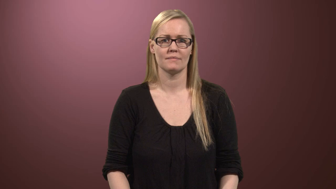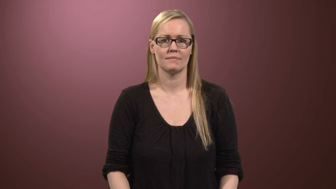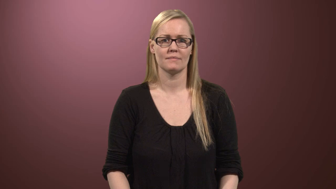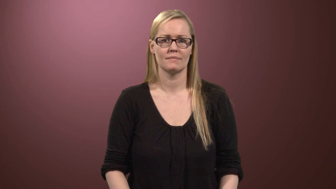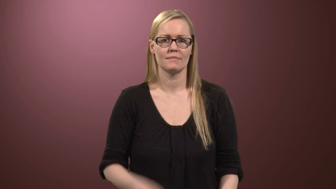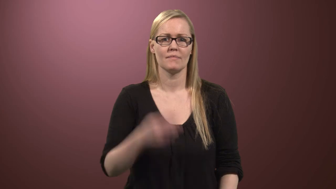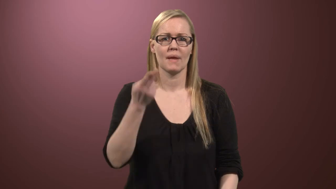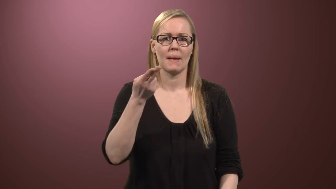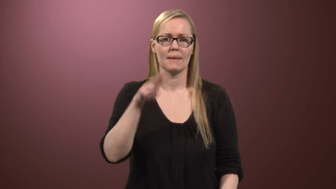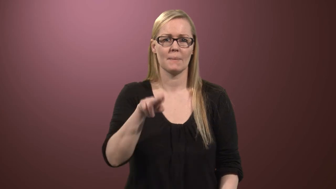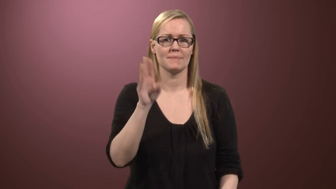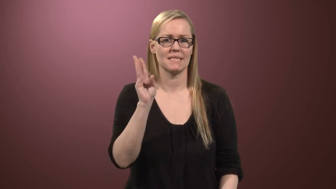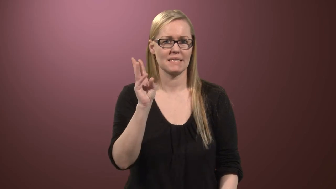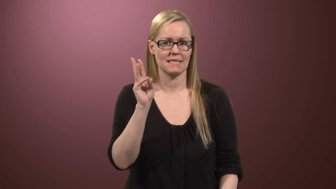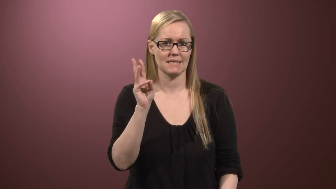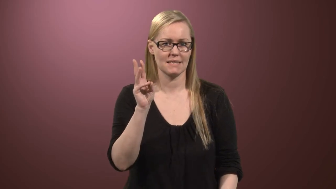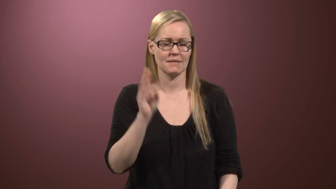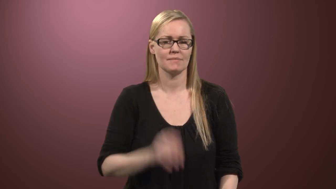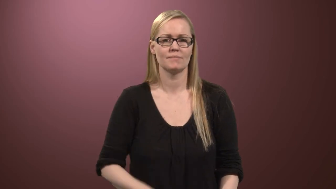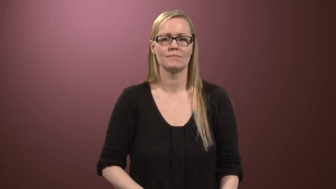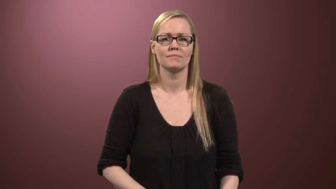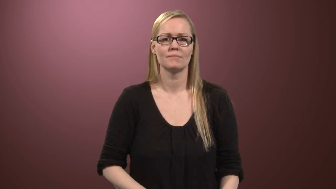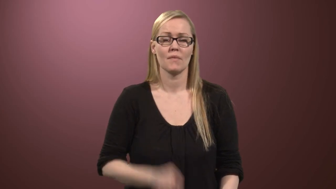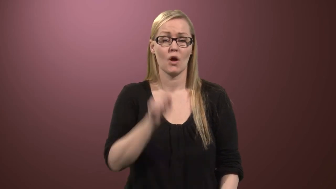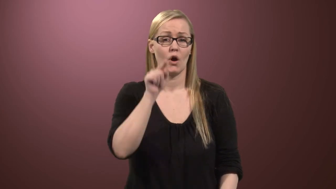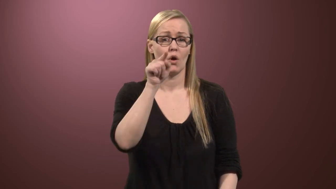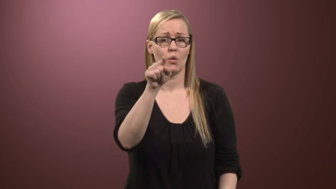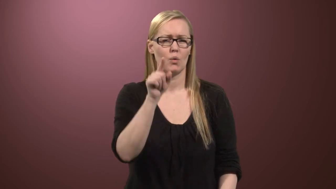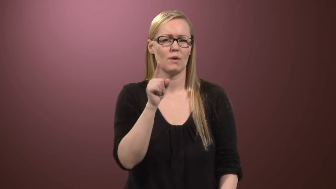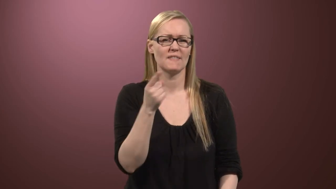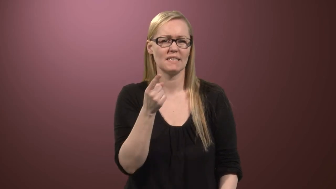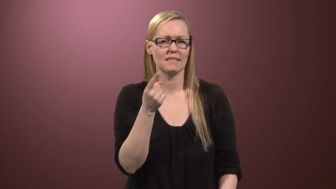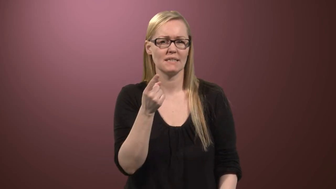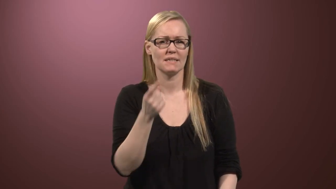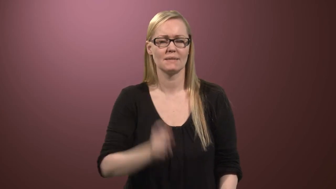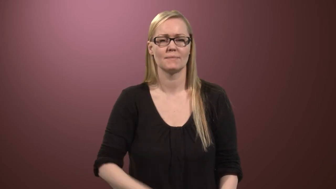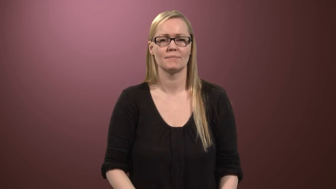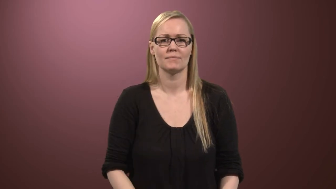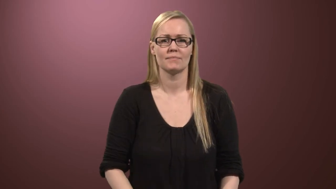6